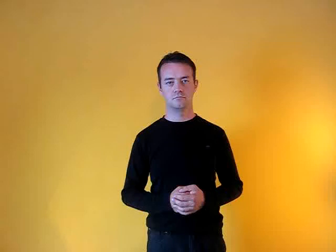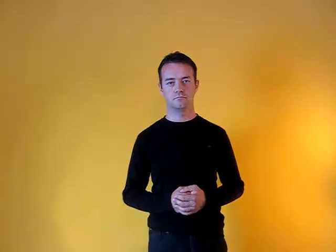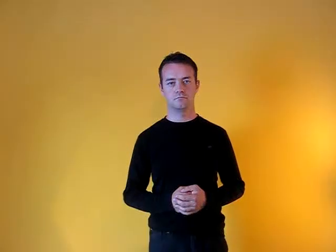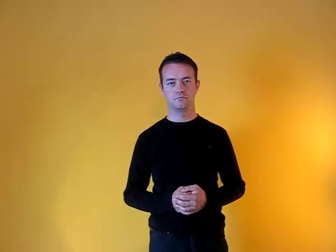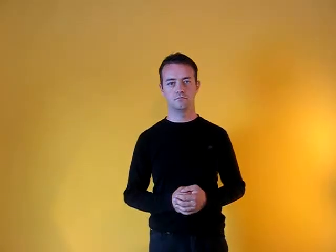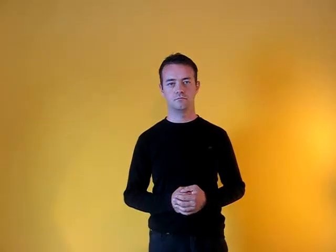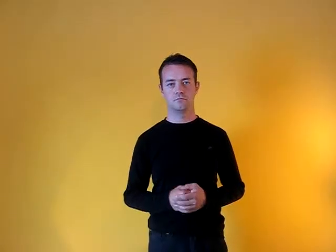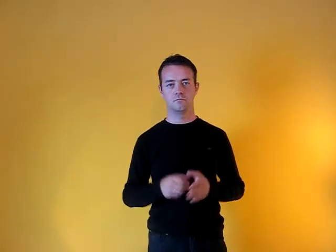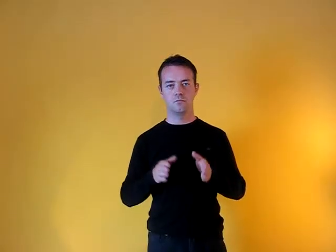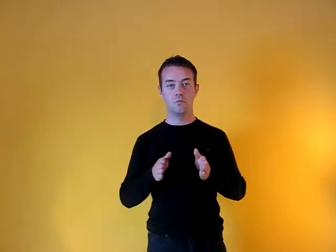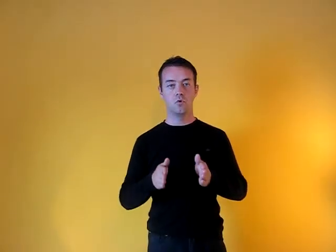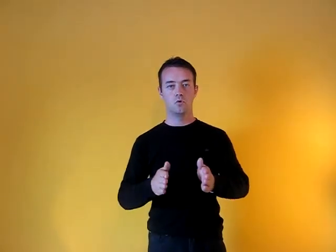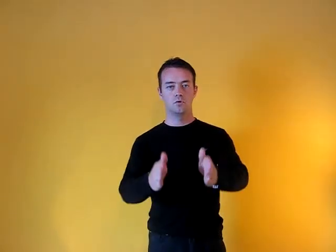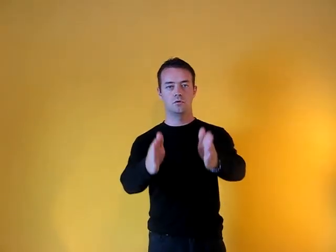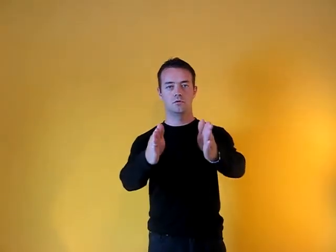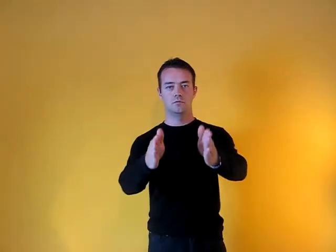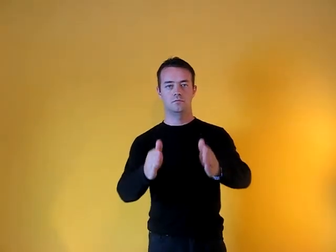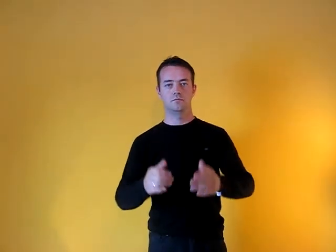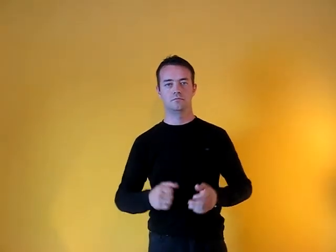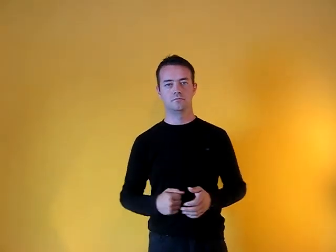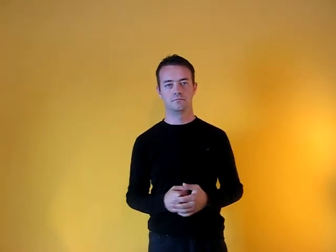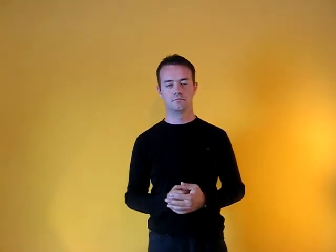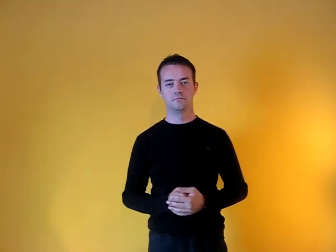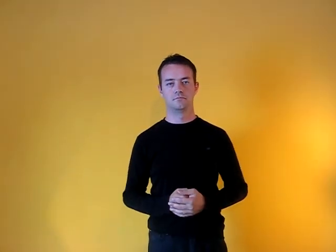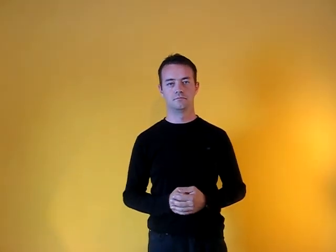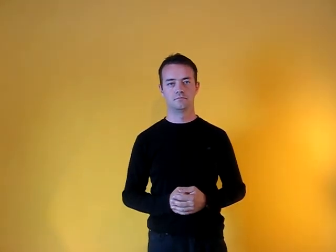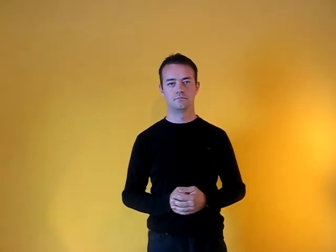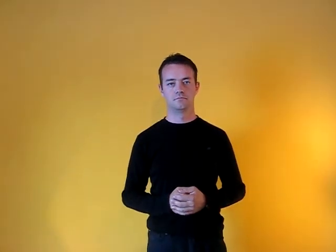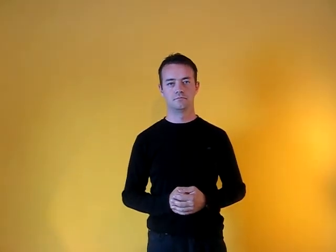put